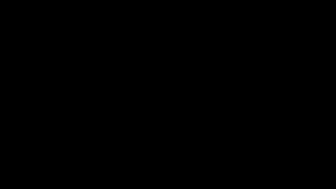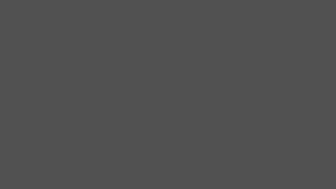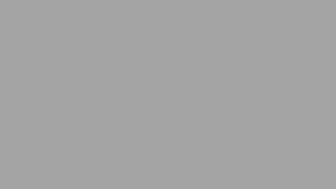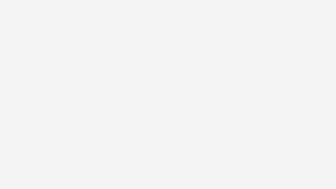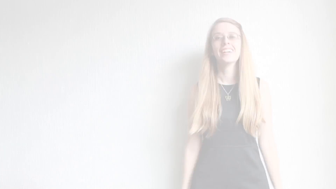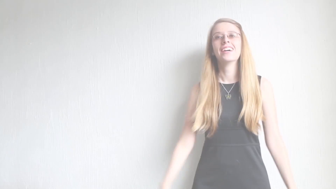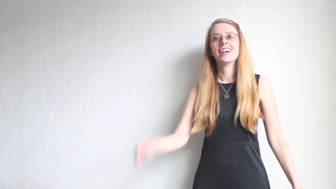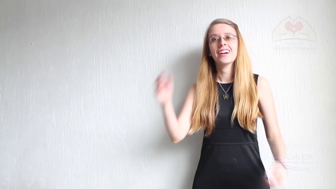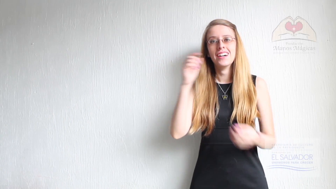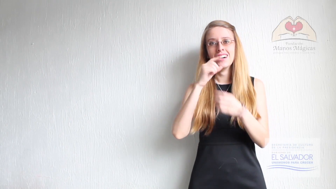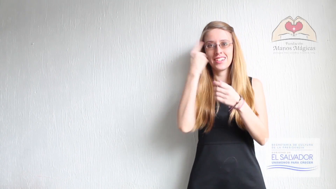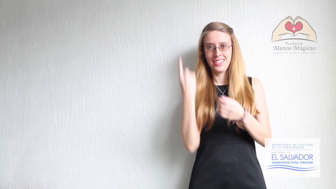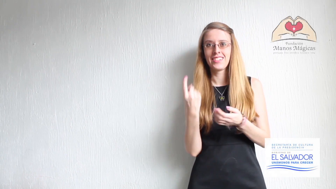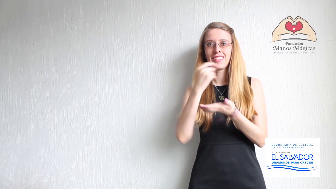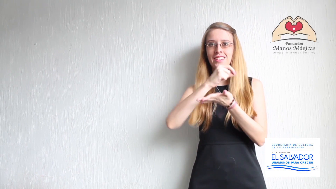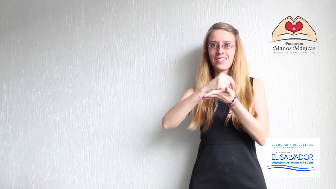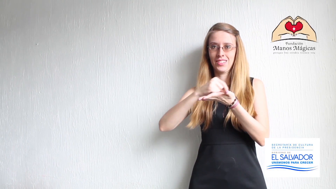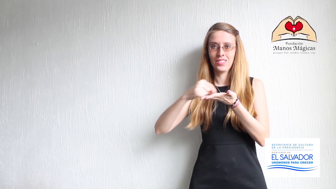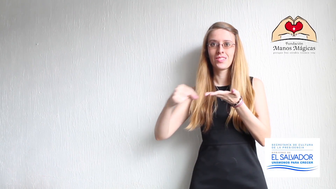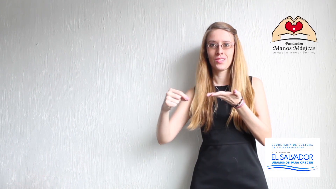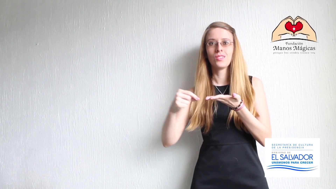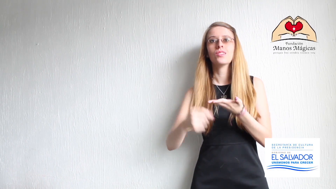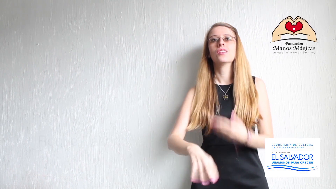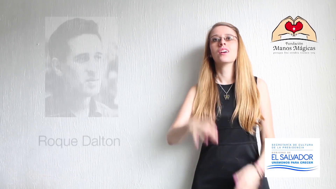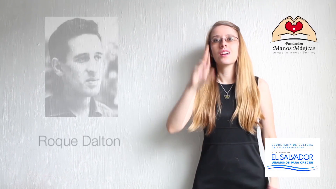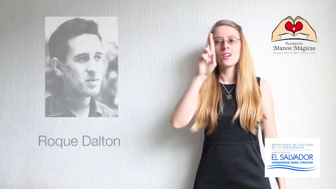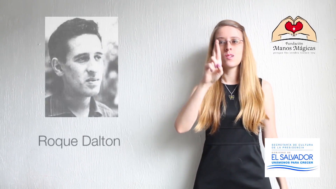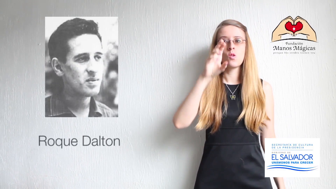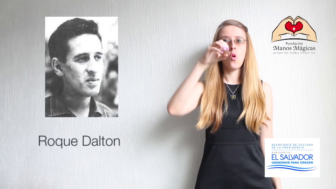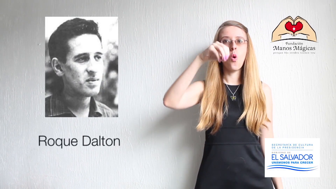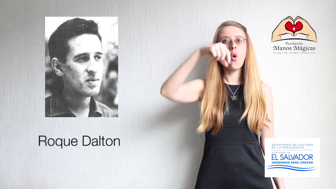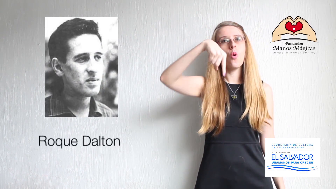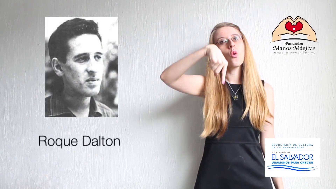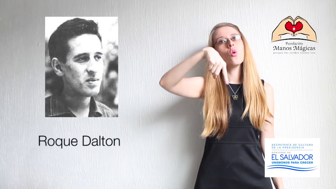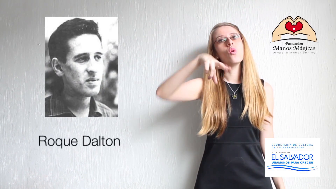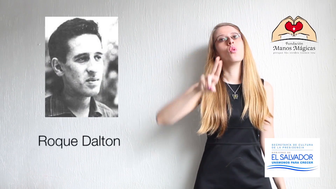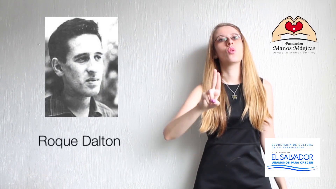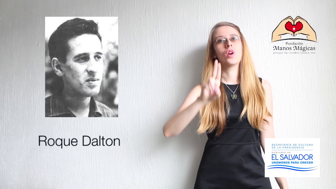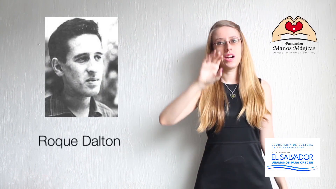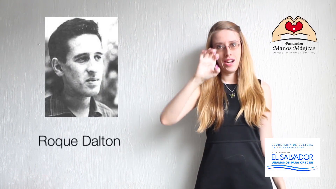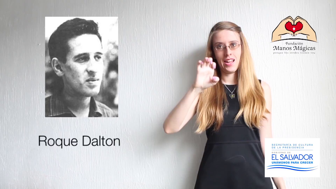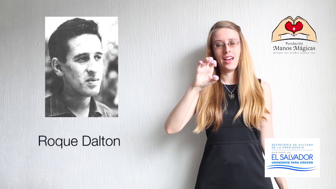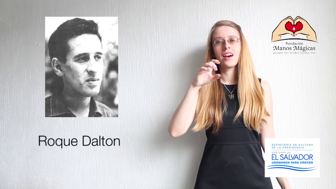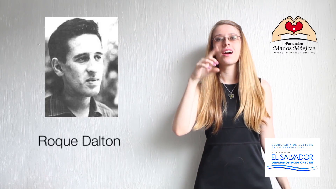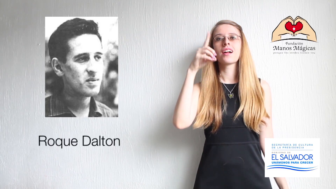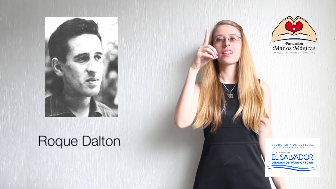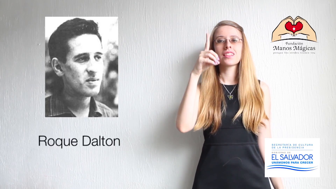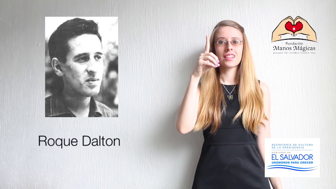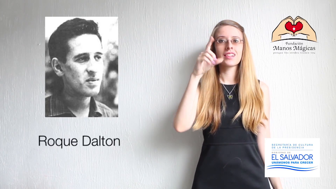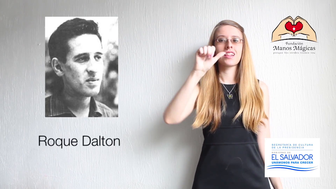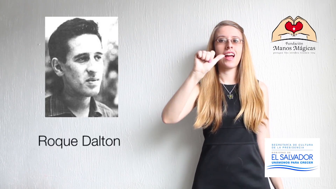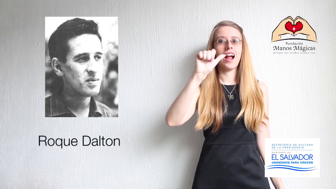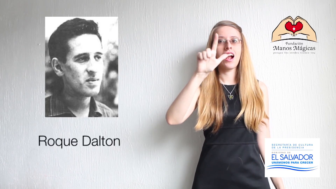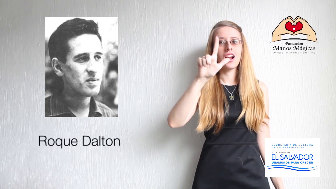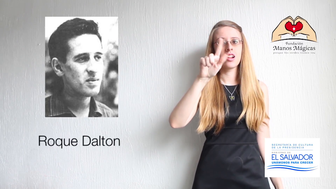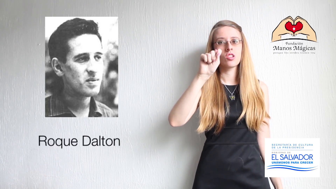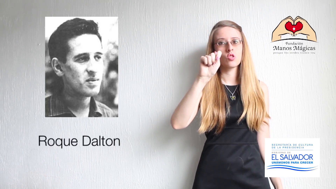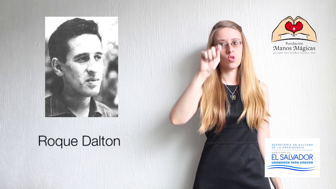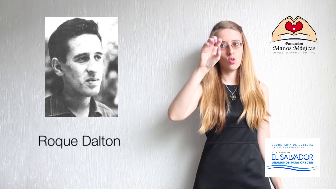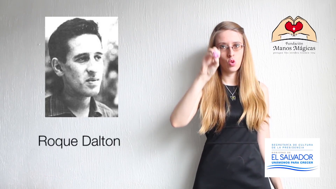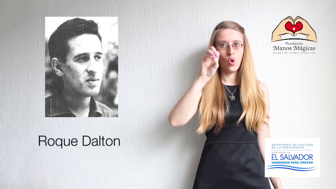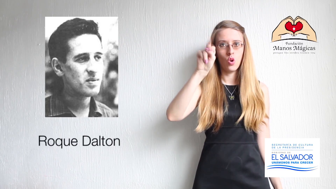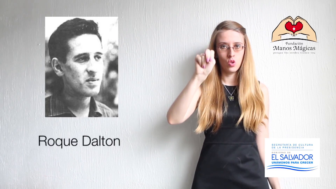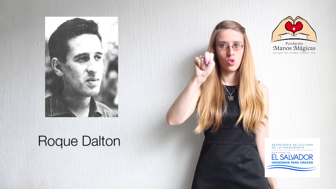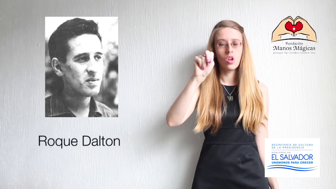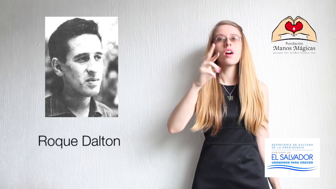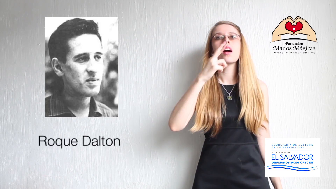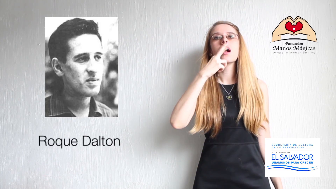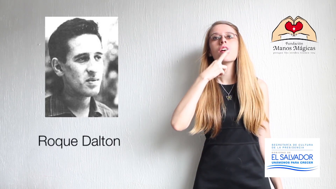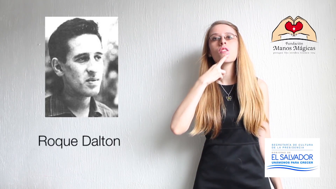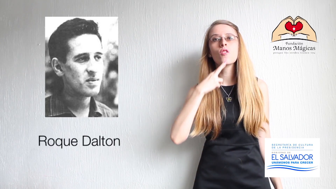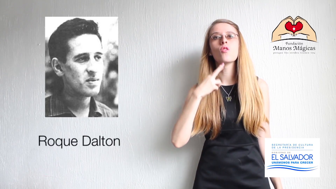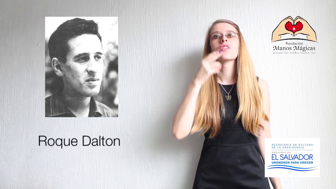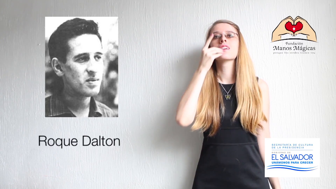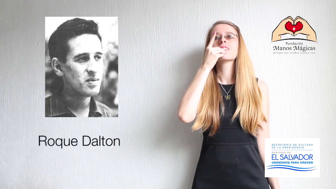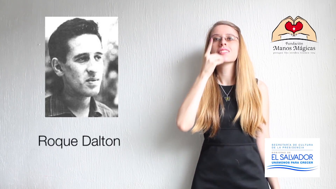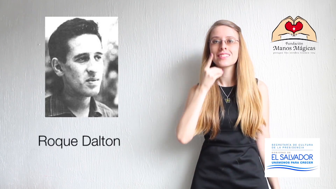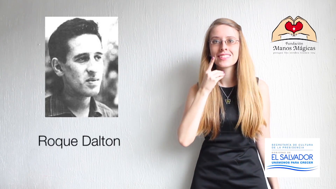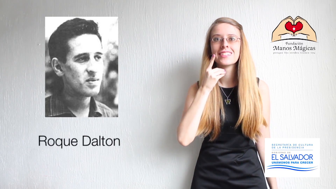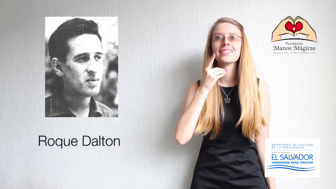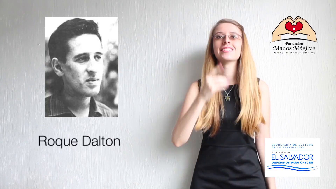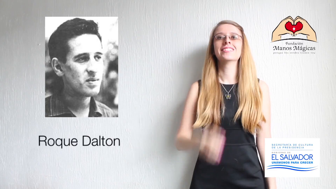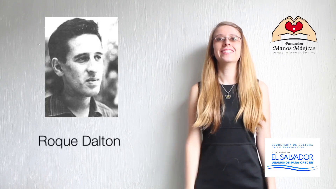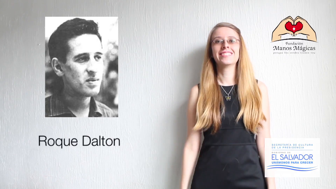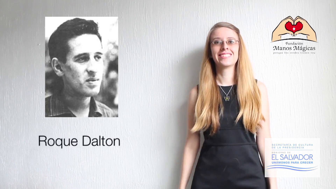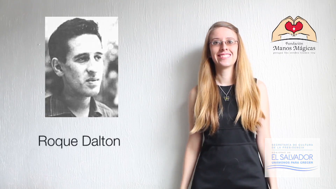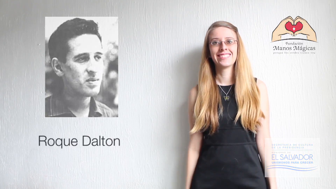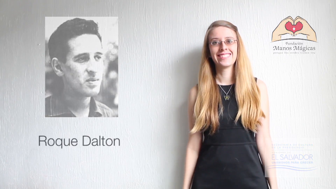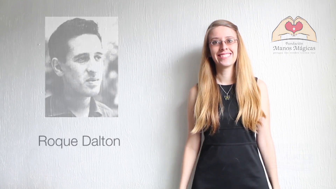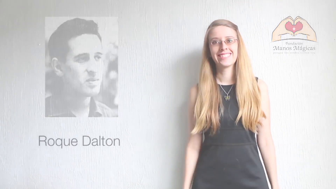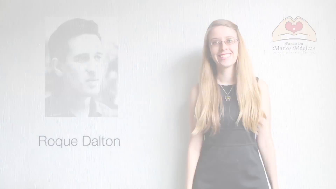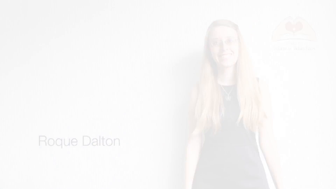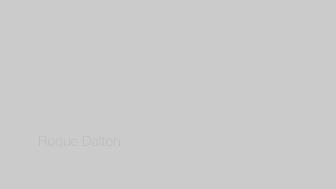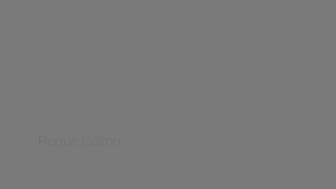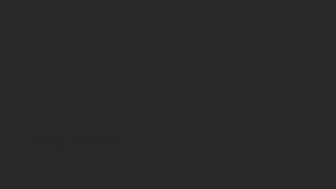Roque Dalton